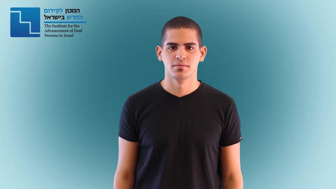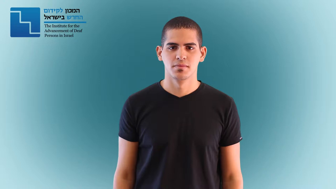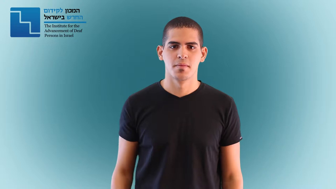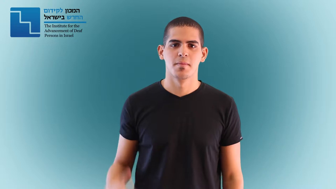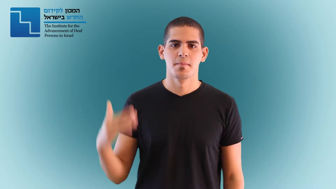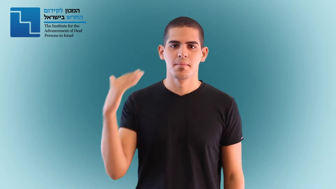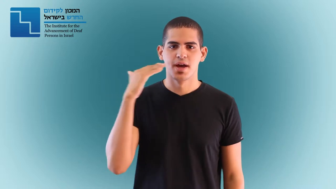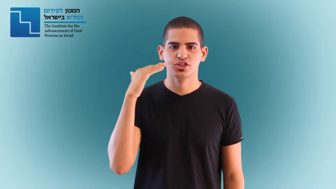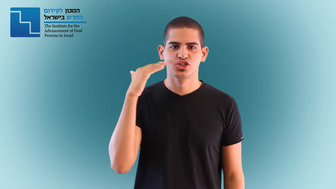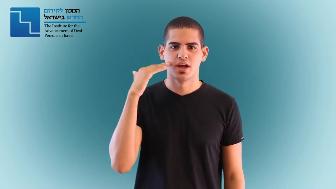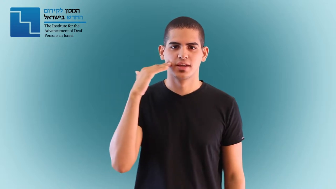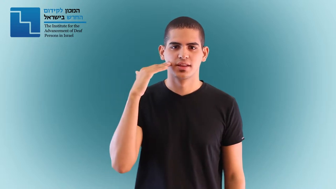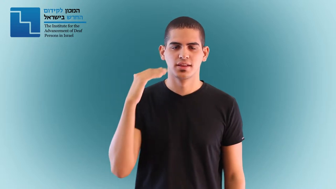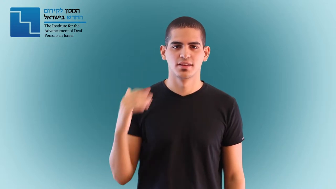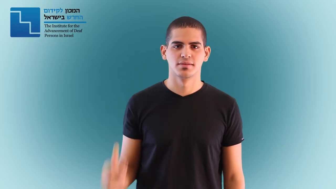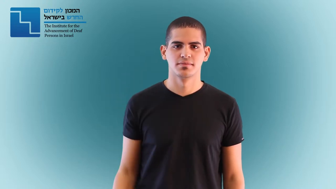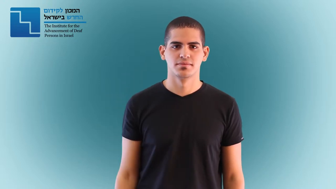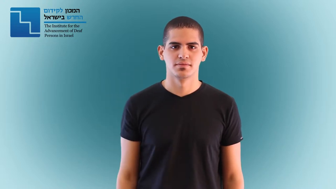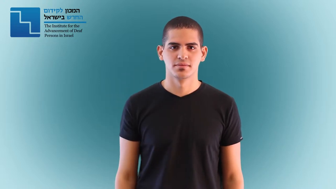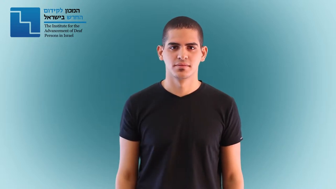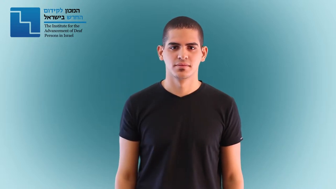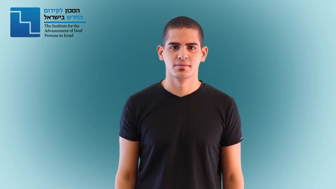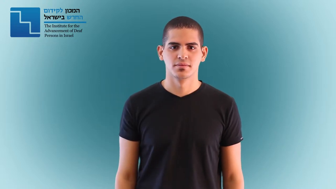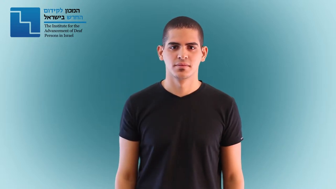בית שאן